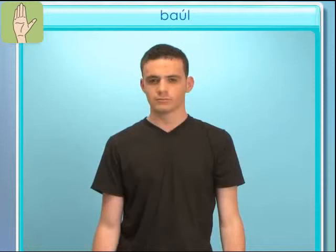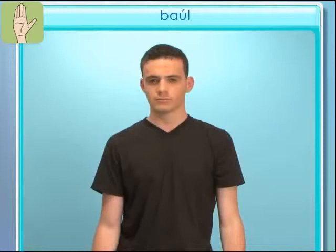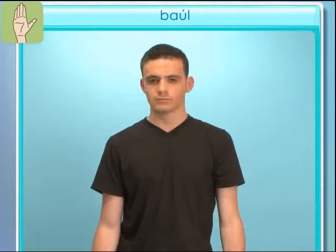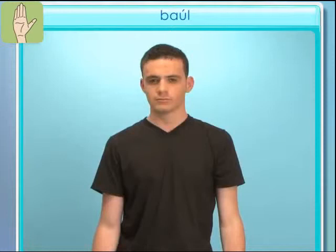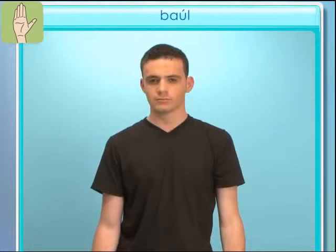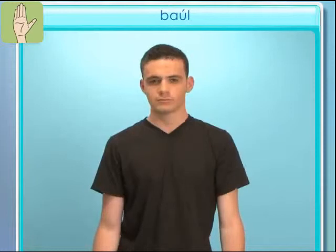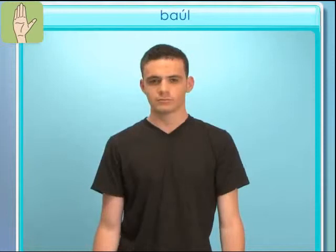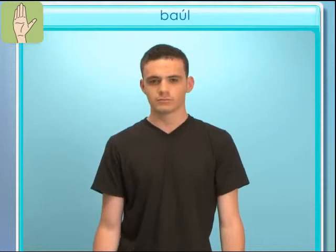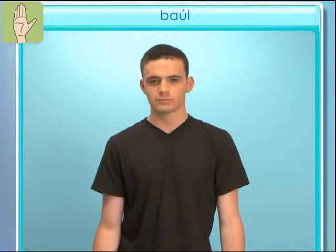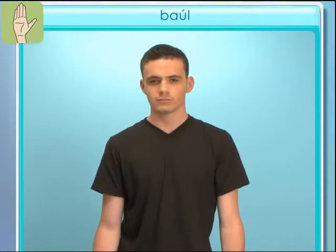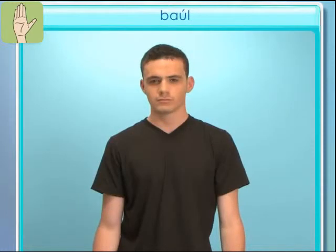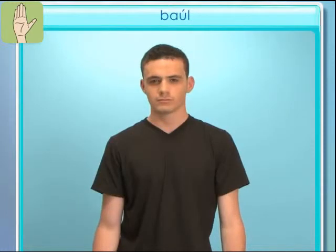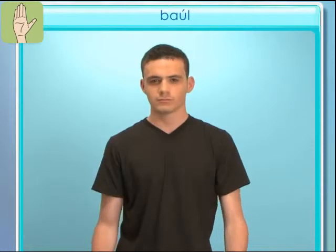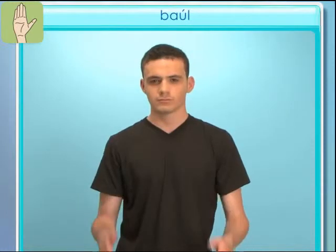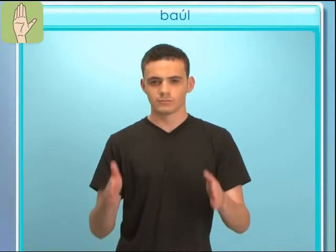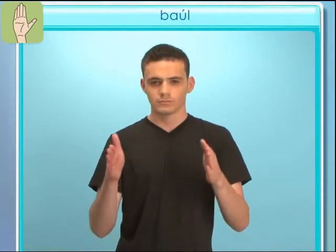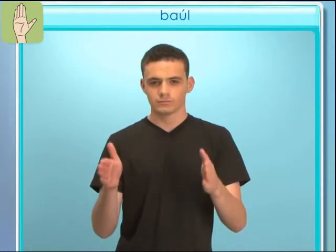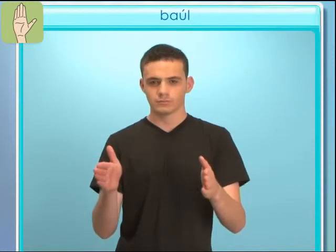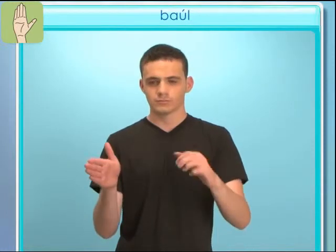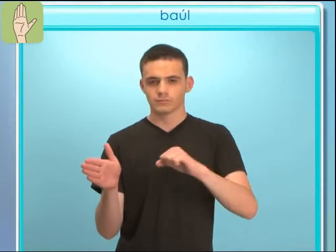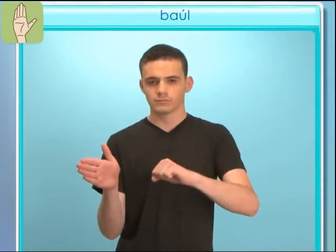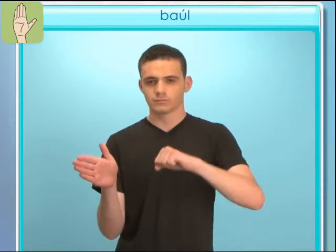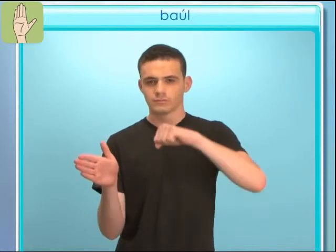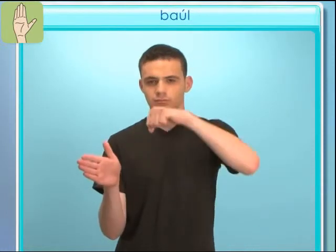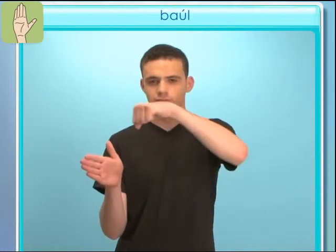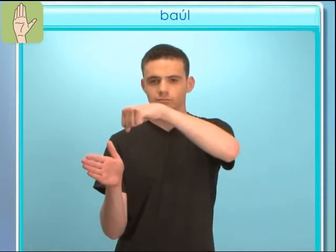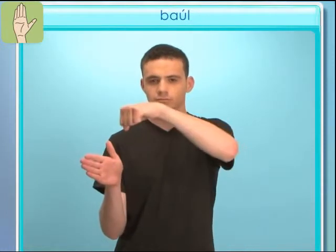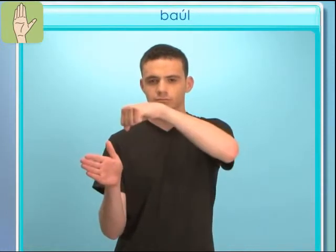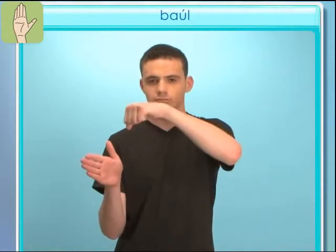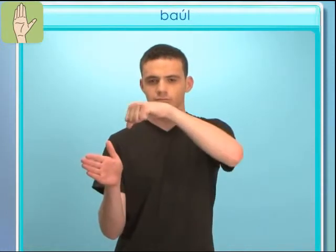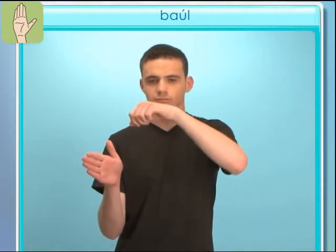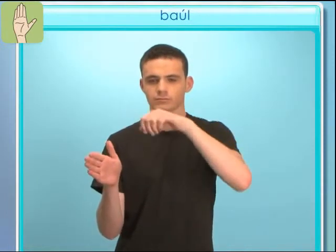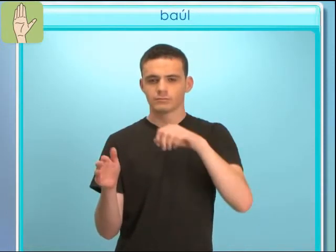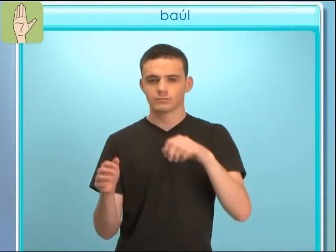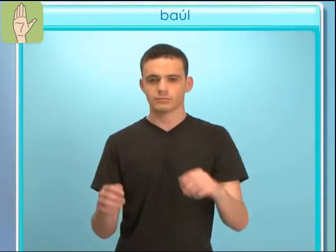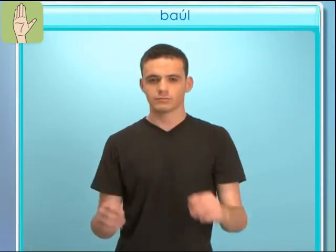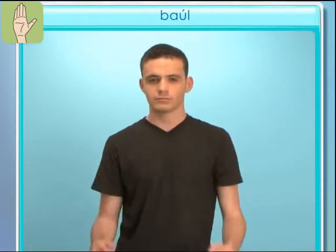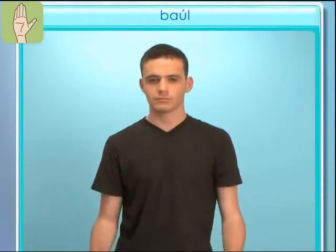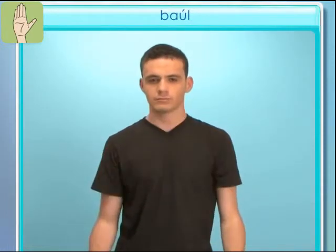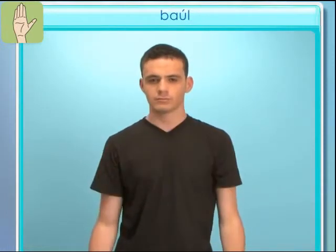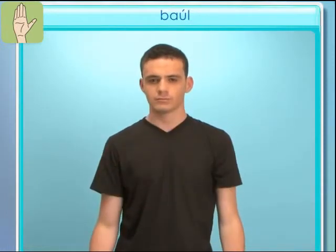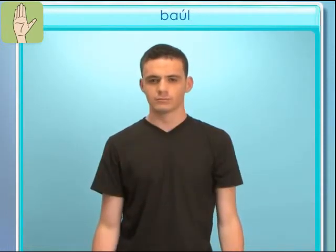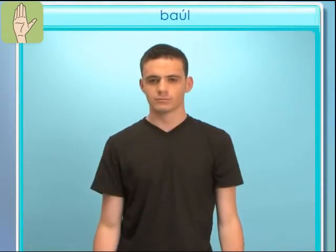BAUL